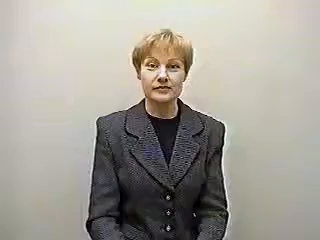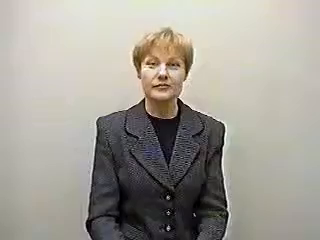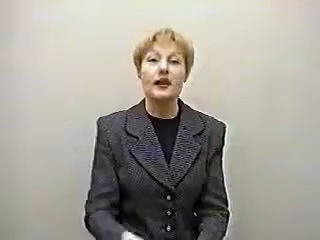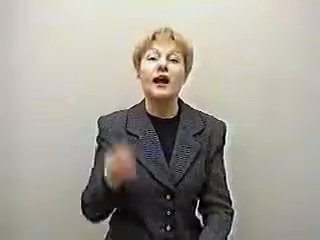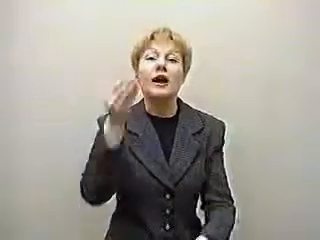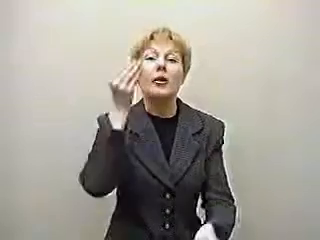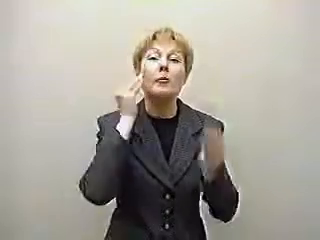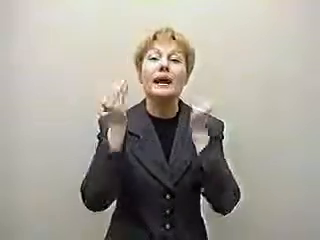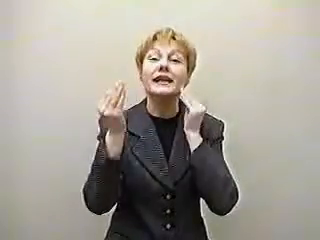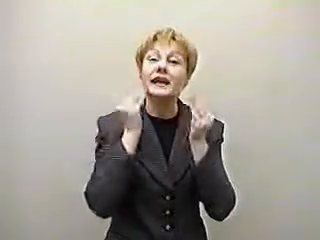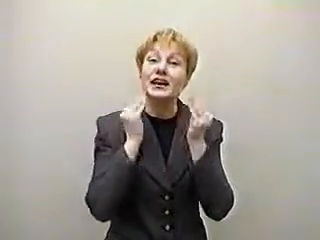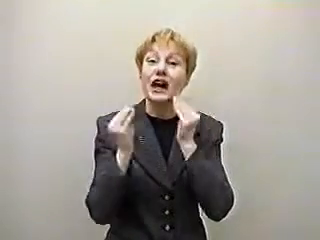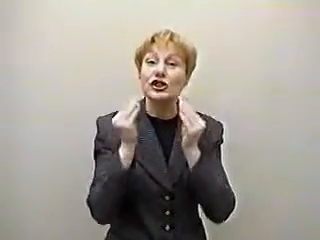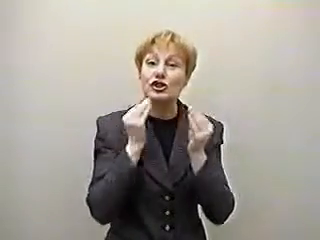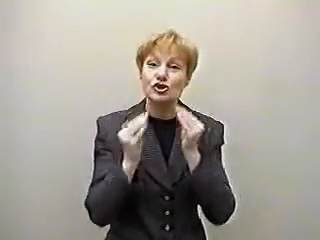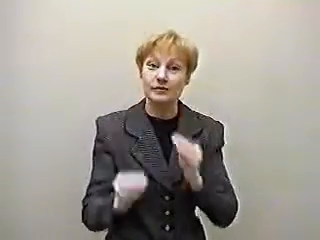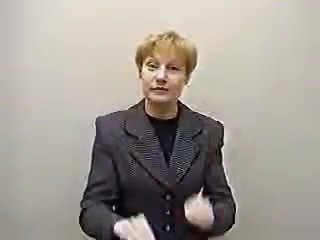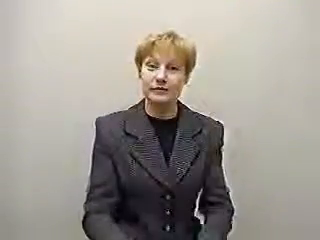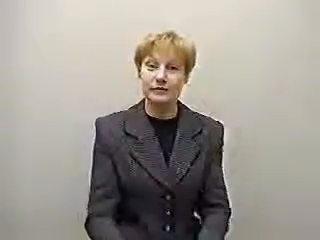макияж